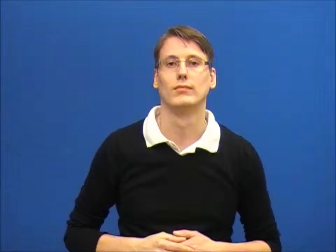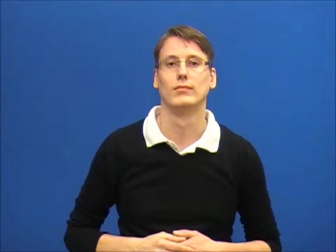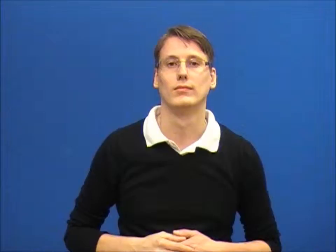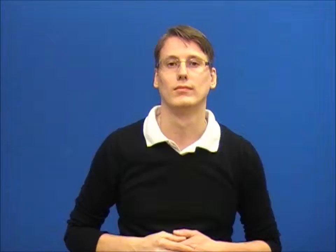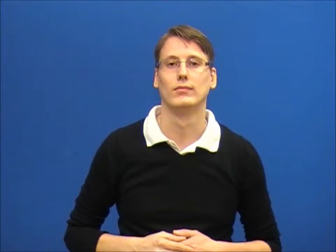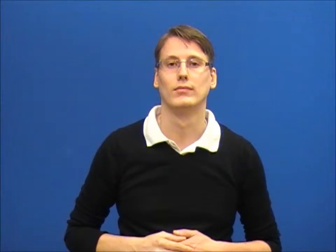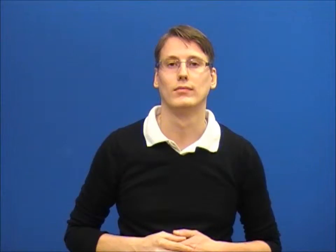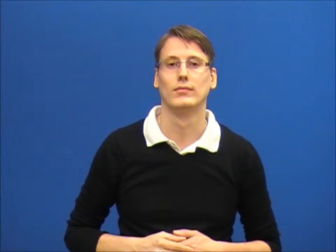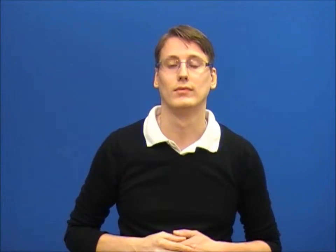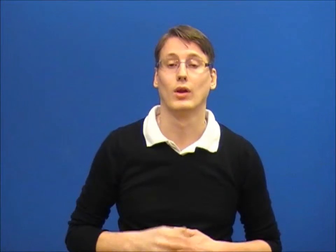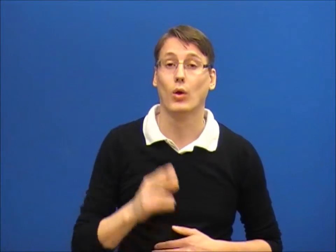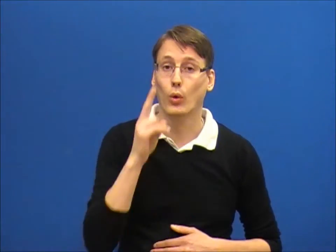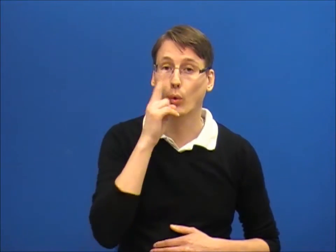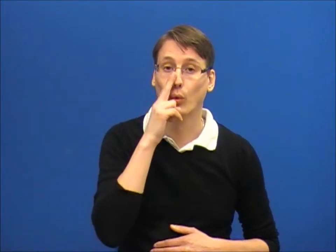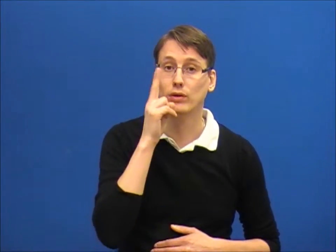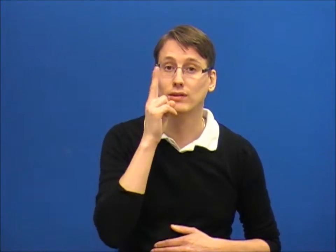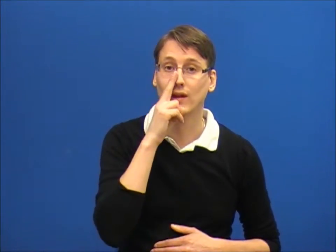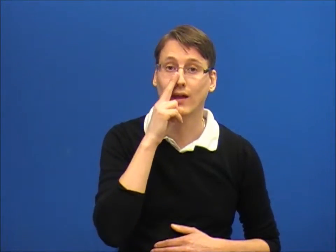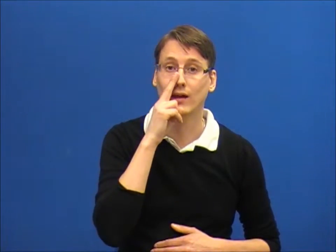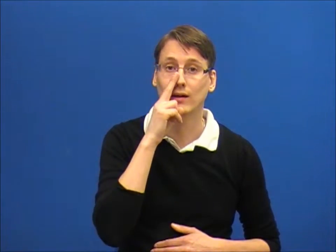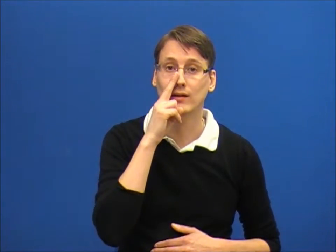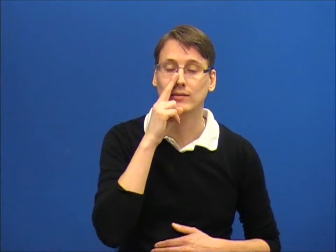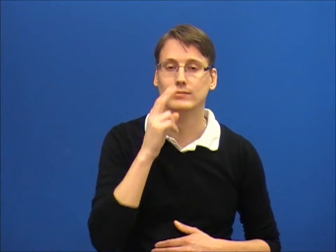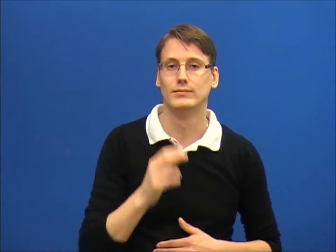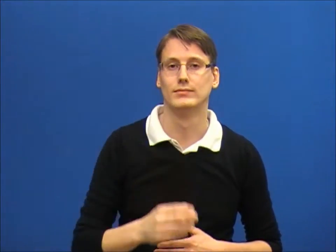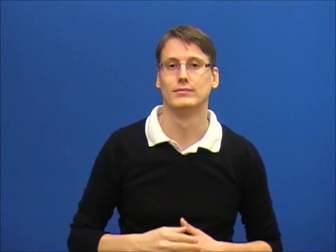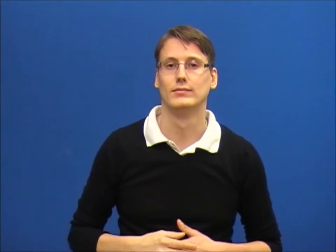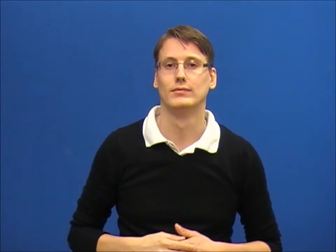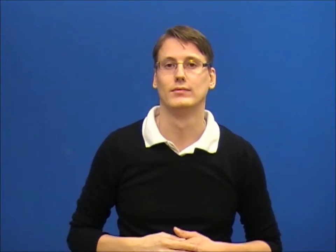LÅNA